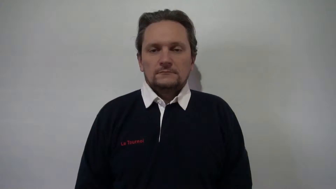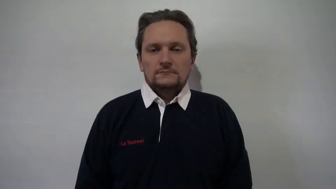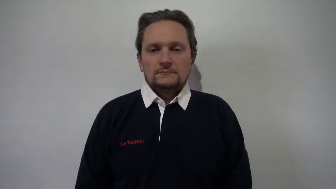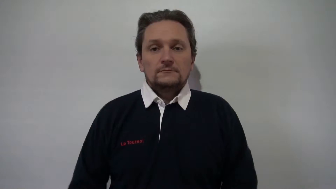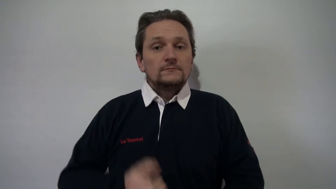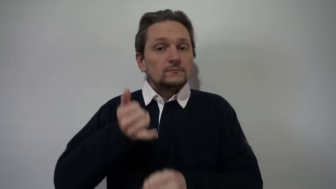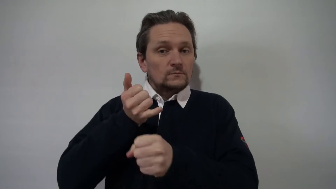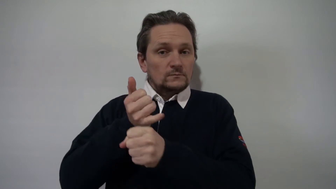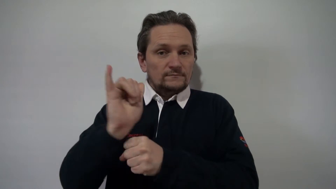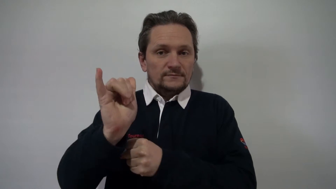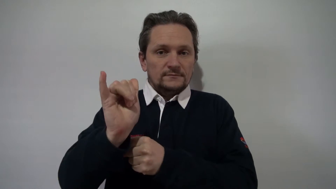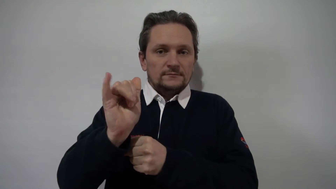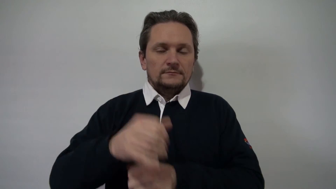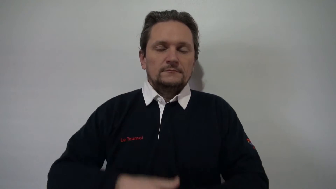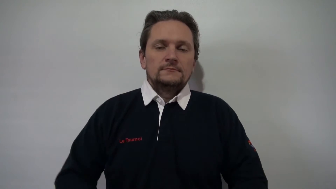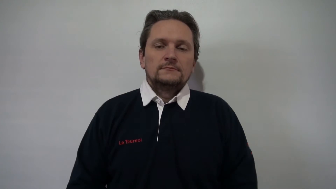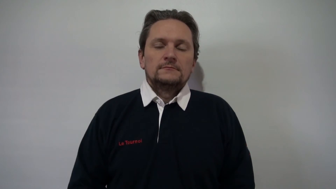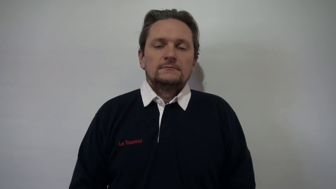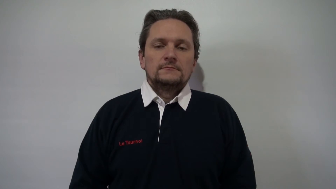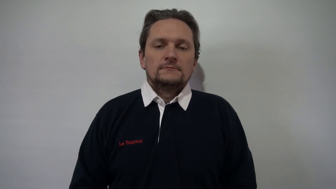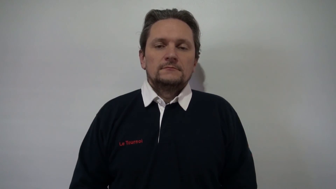Artificielle